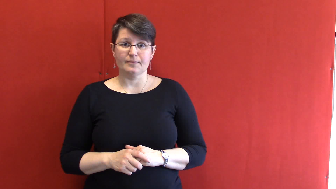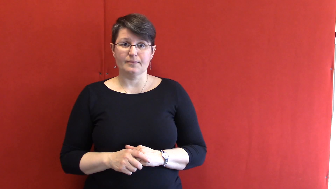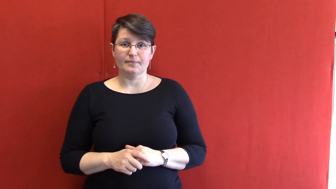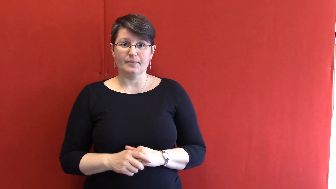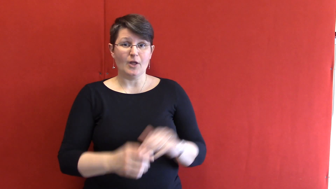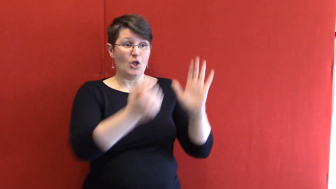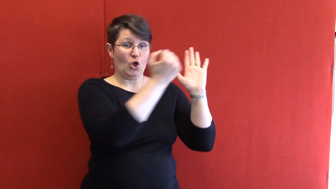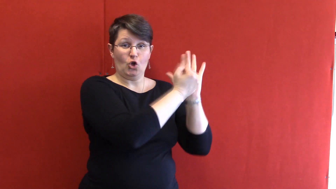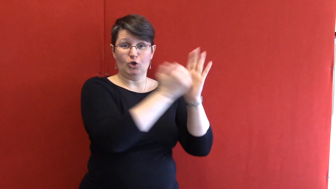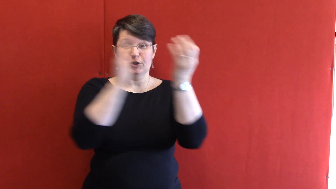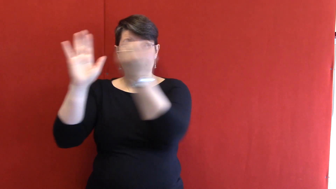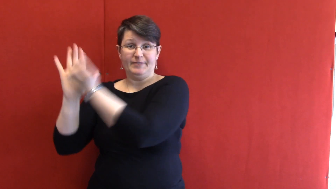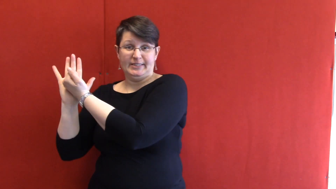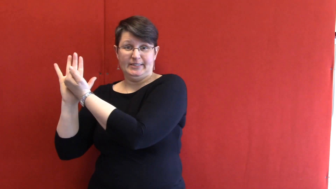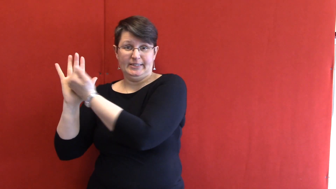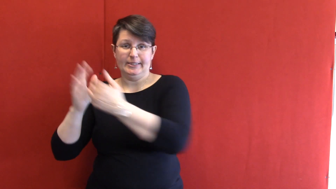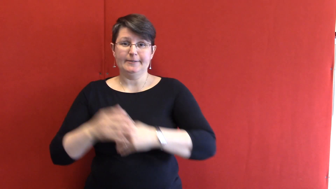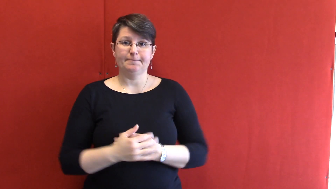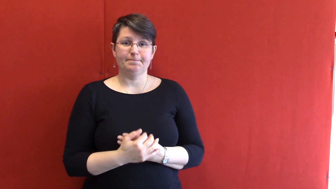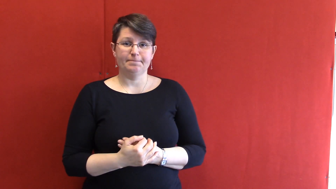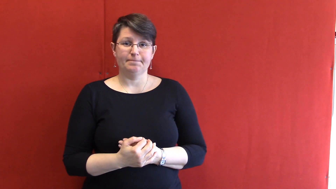Krossfestur